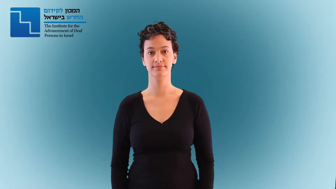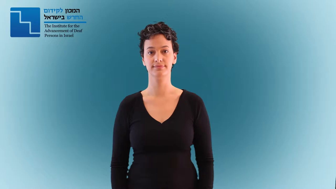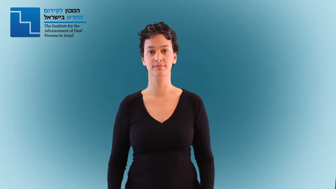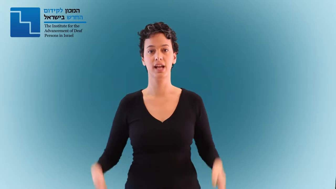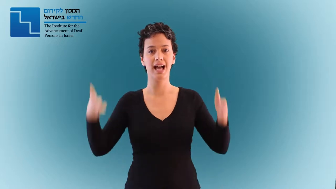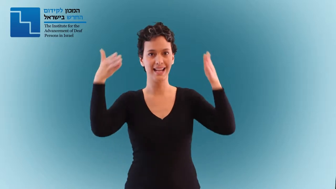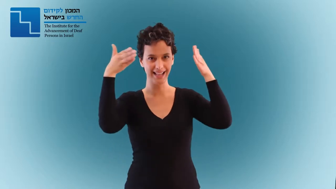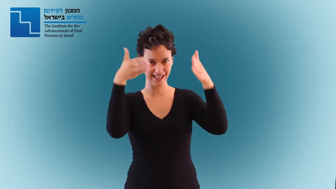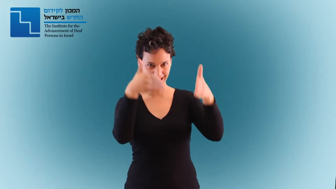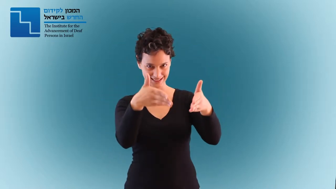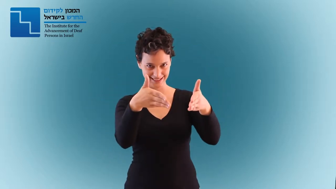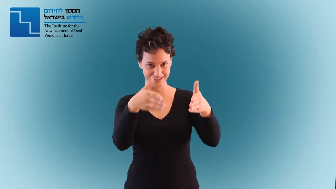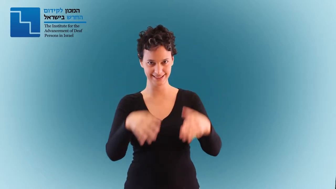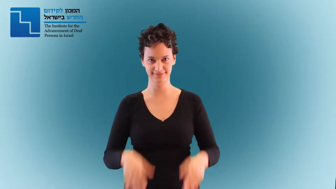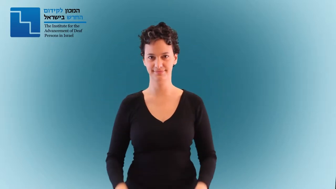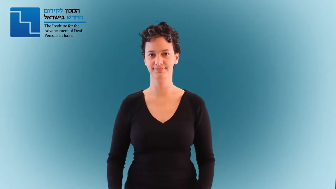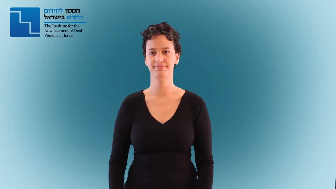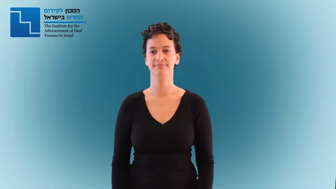להתרכז